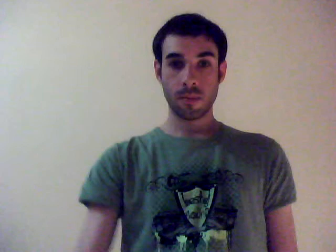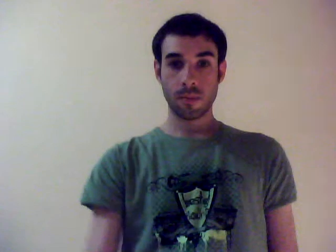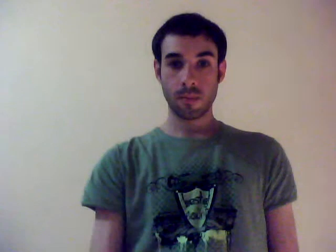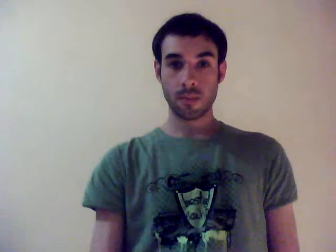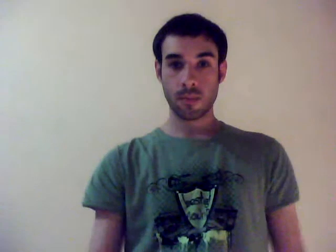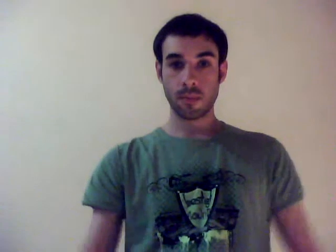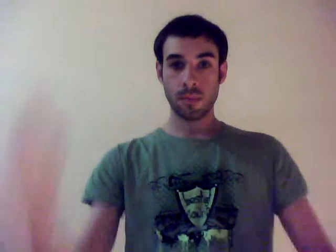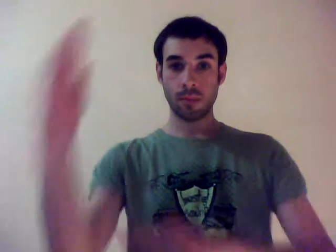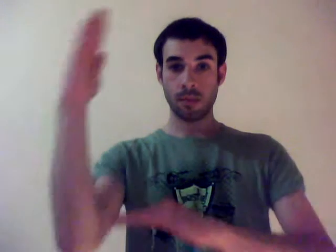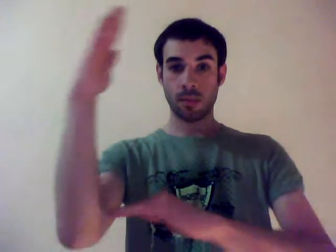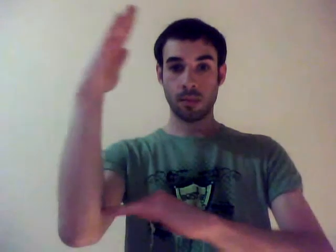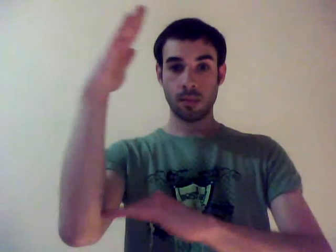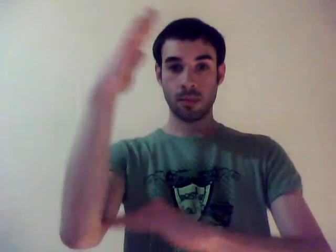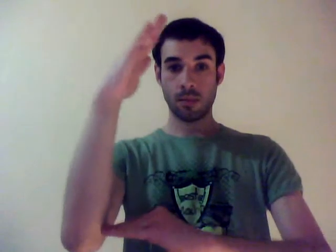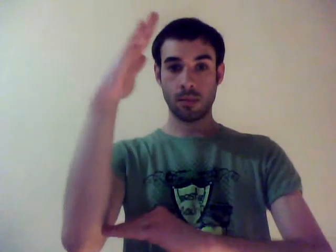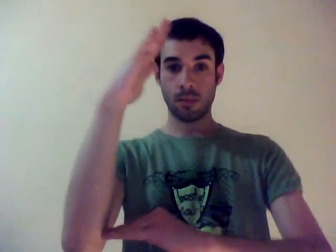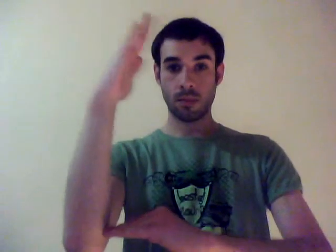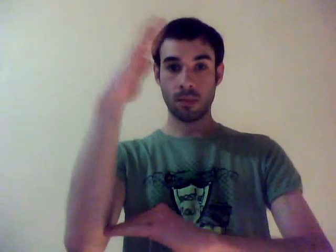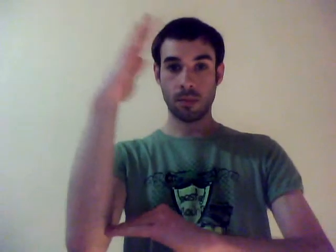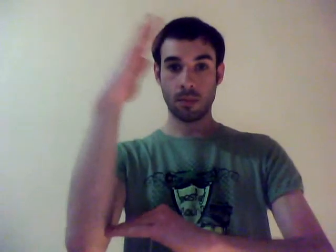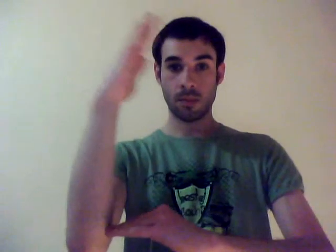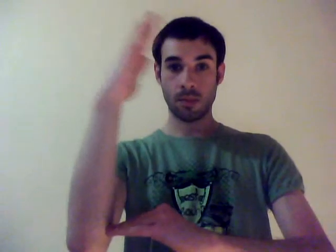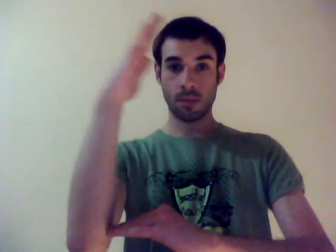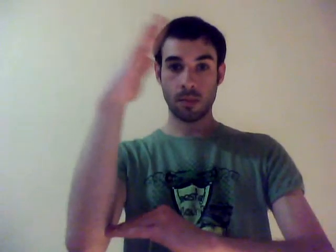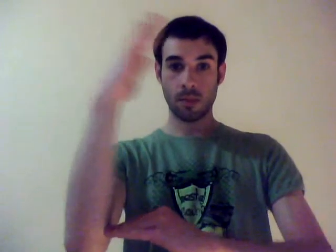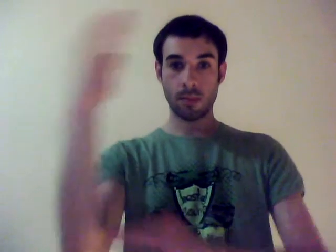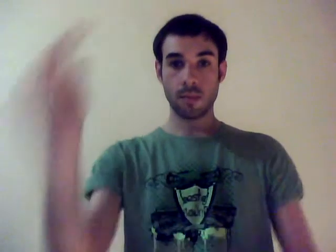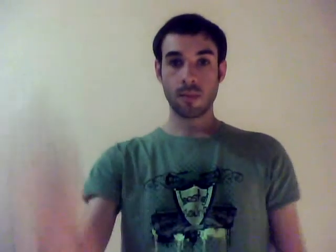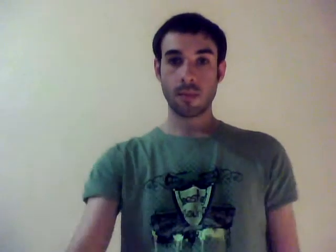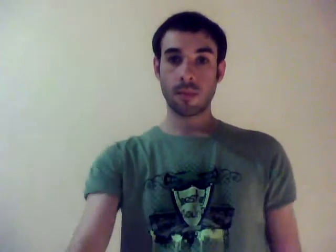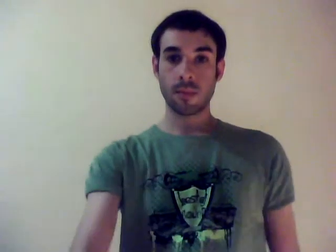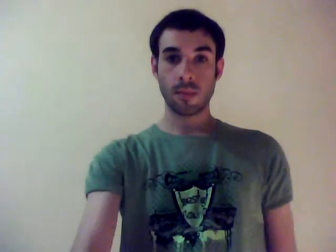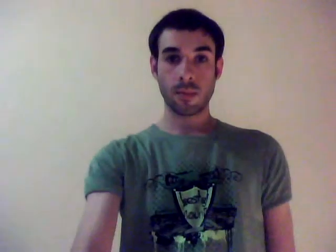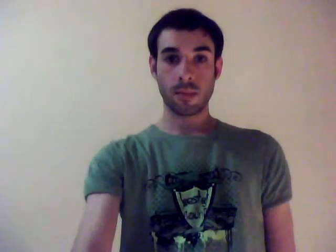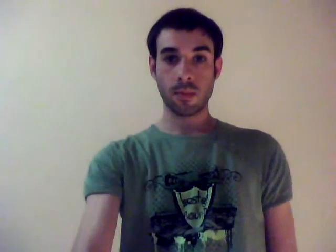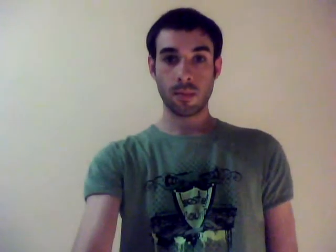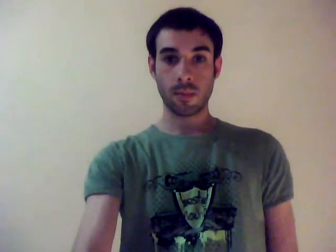Bologna